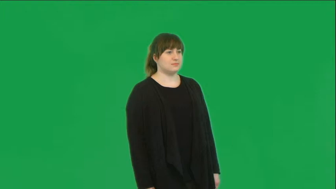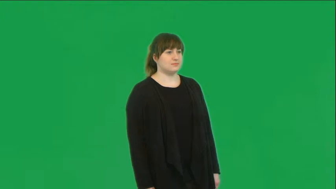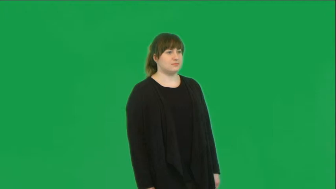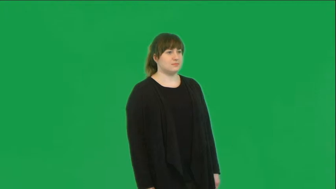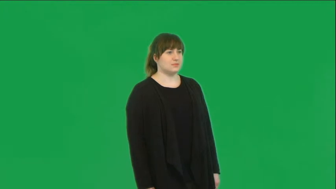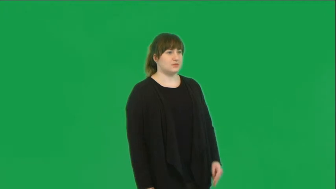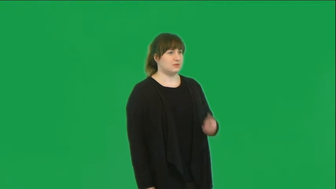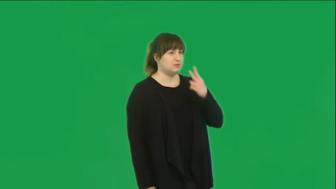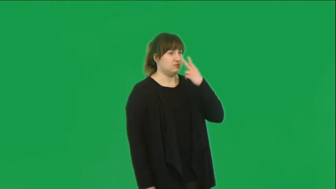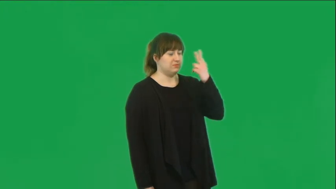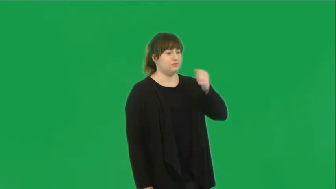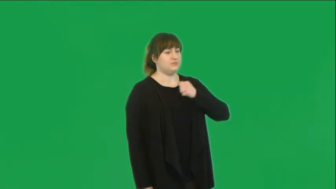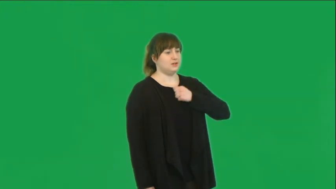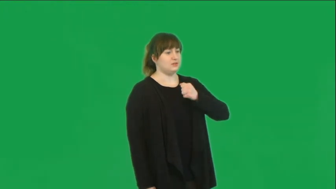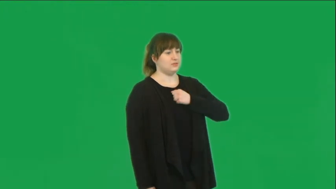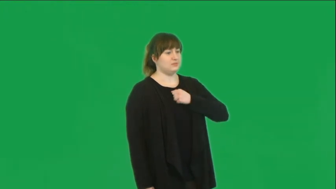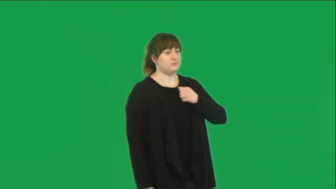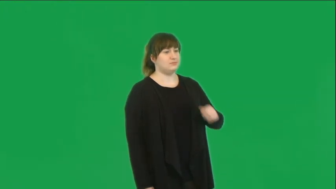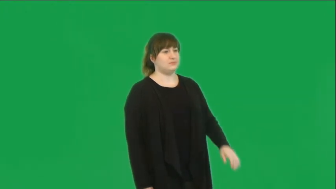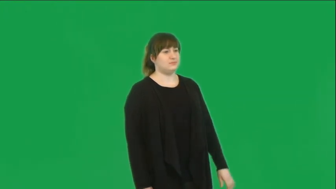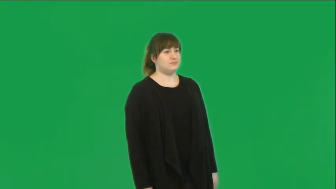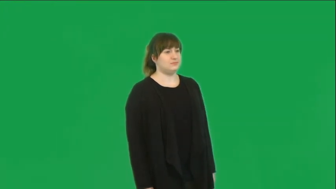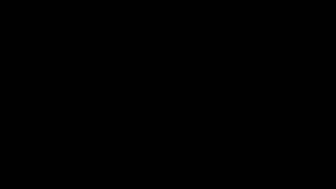wyraźnie